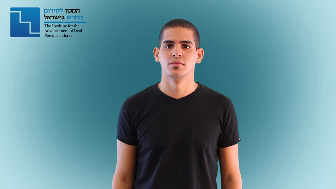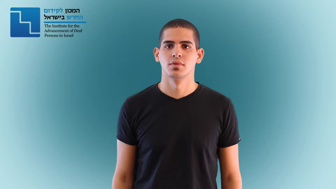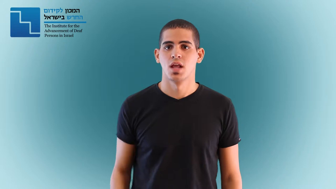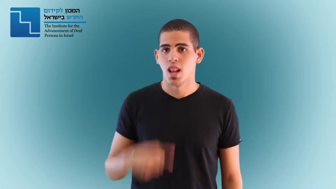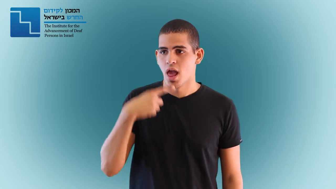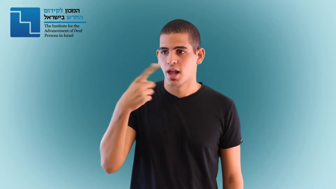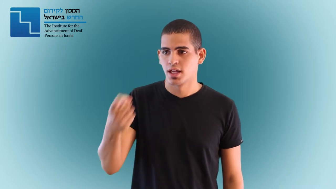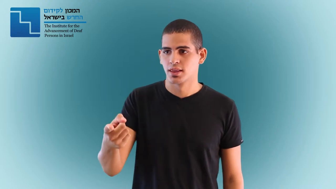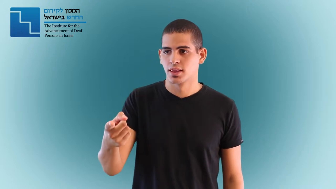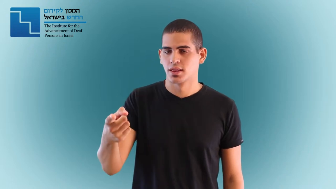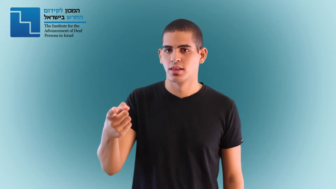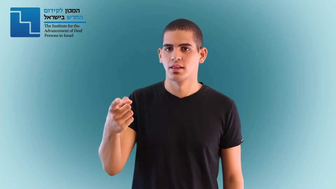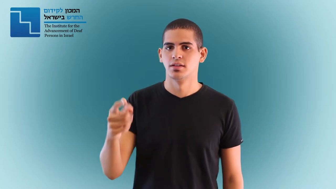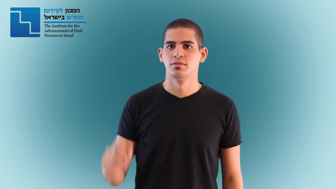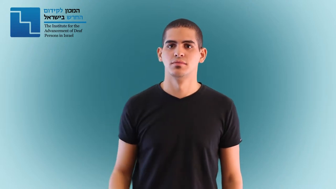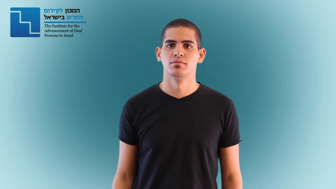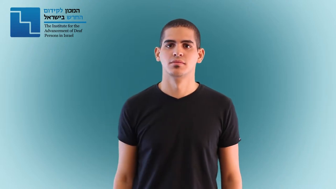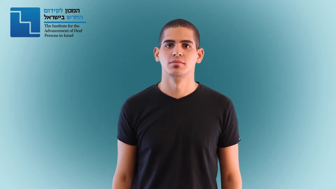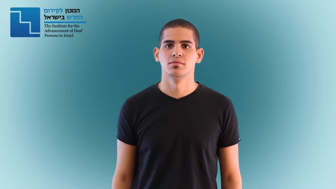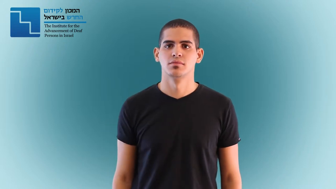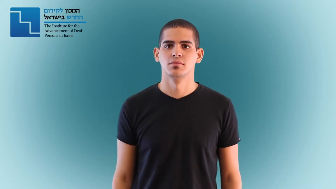להגיד